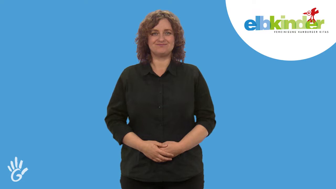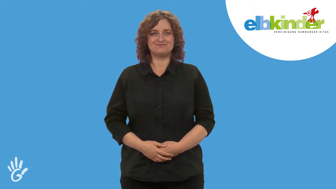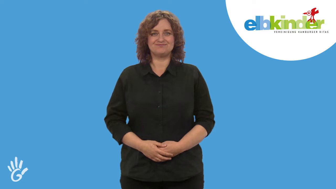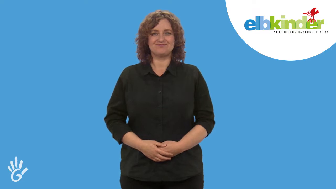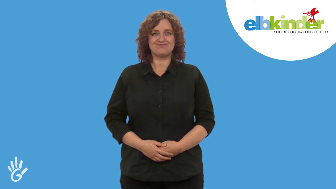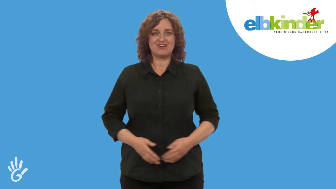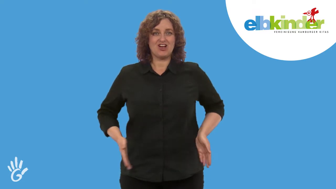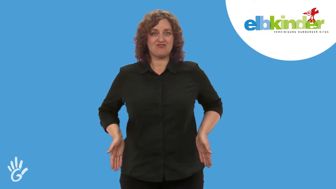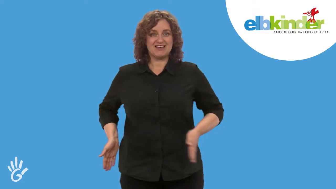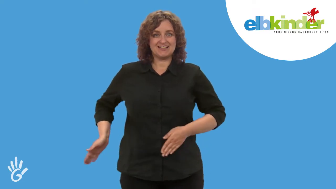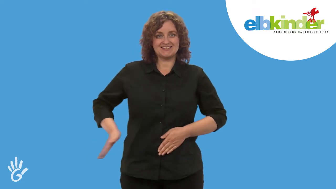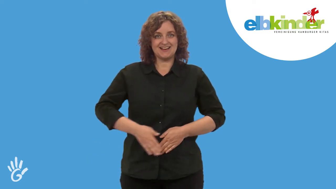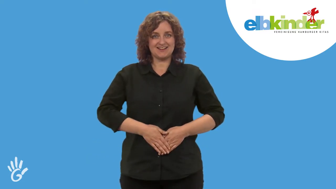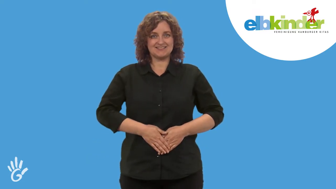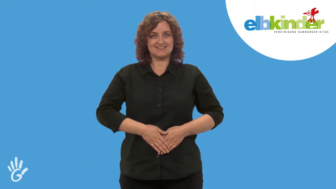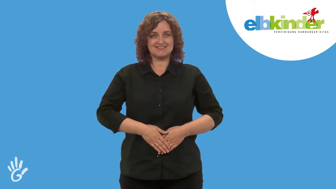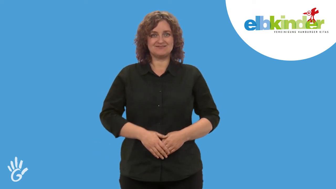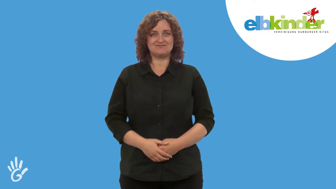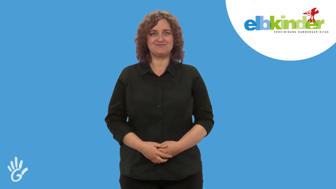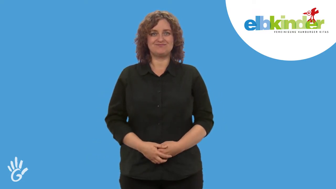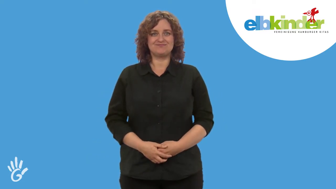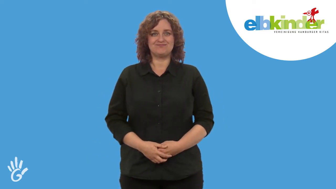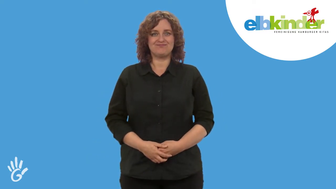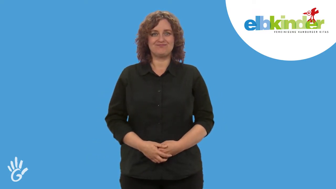wickeln